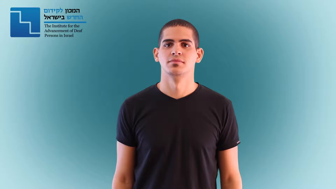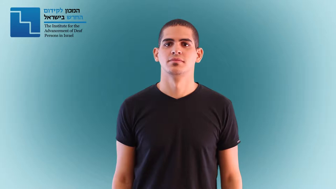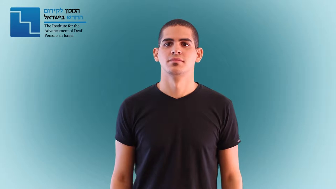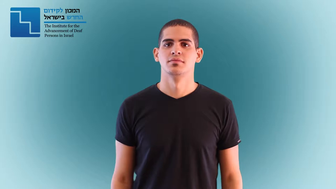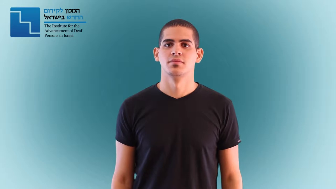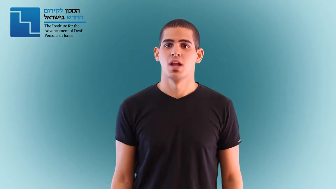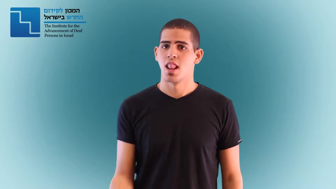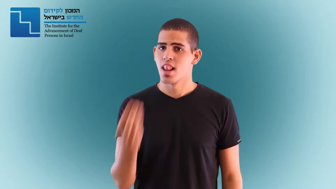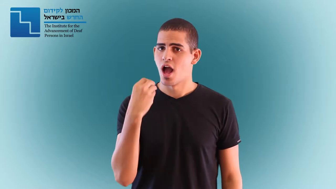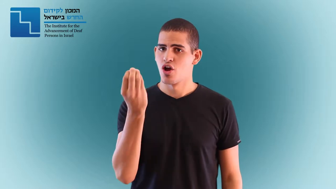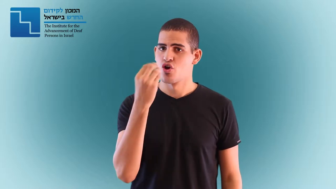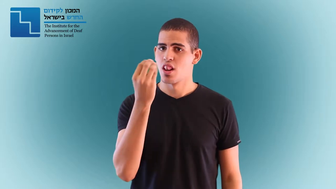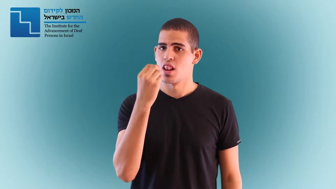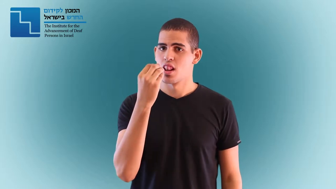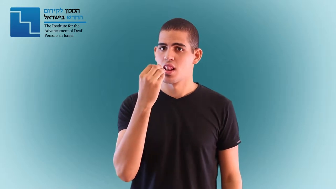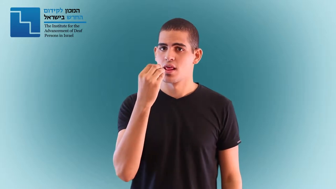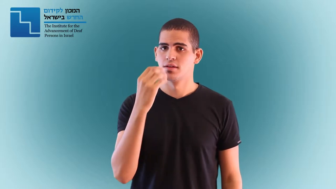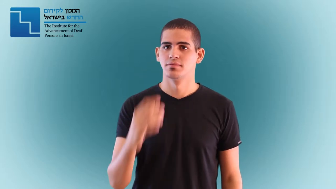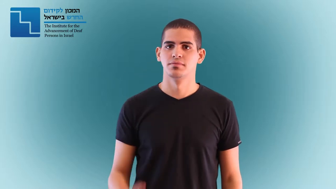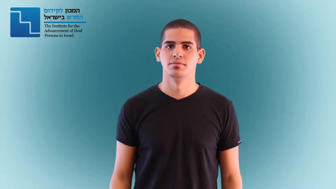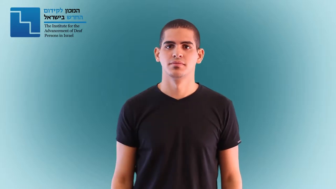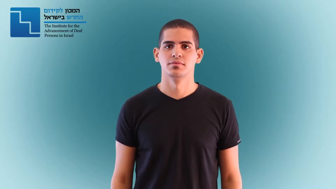לאכול